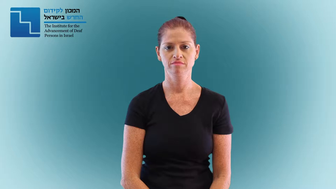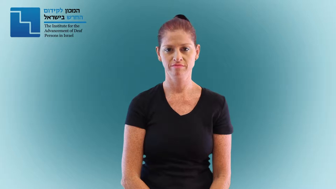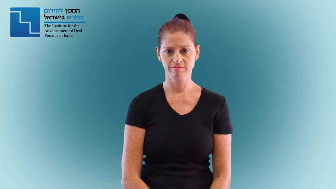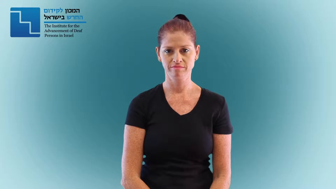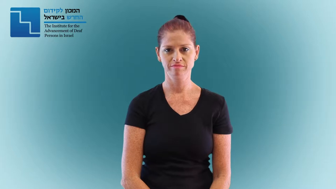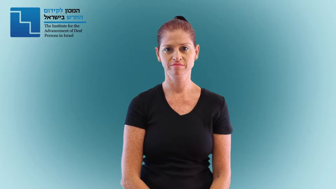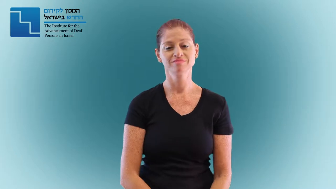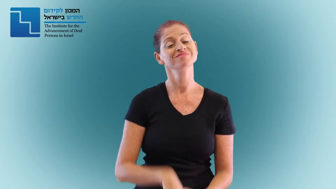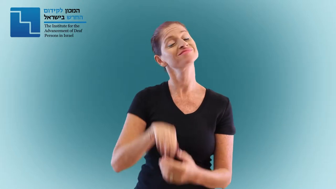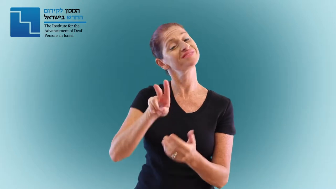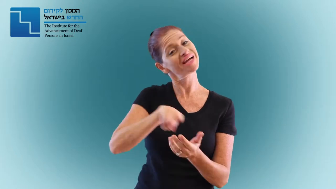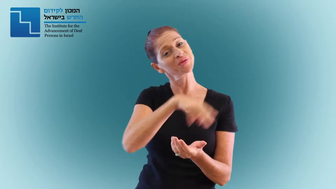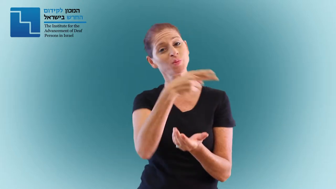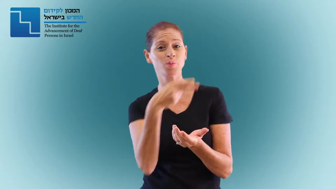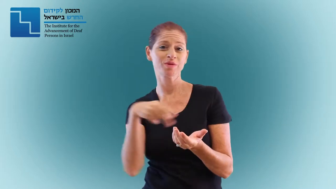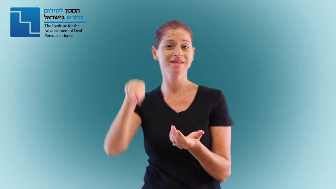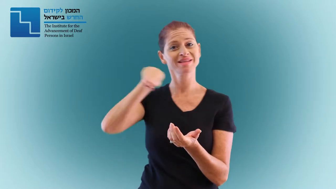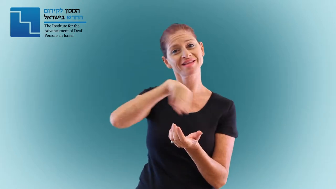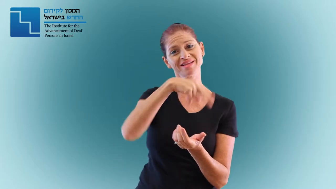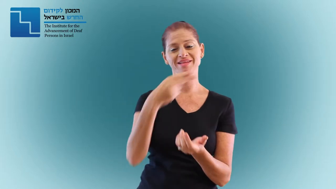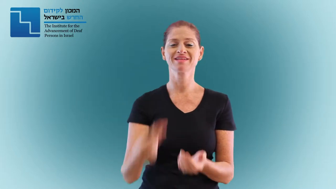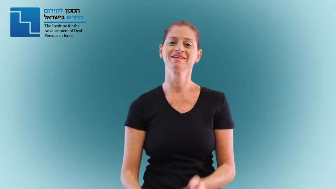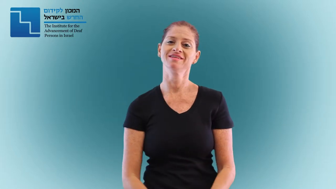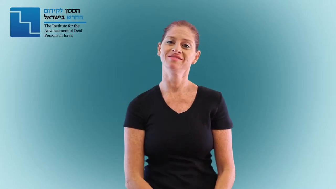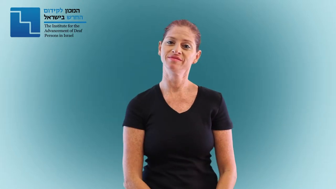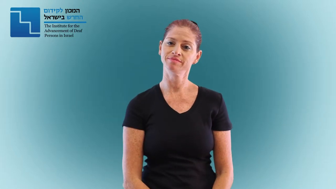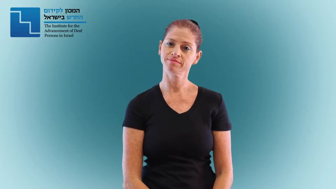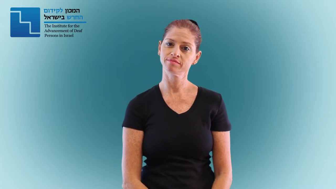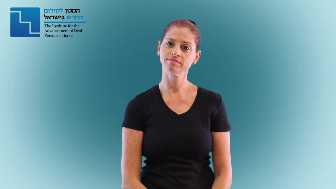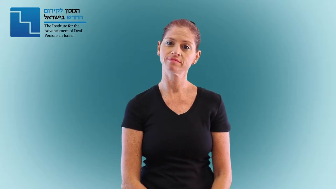ריקוד